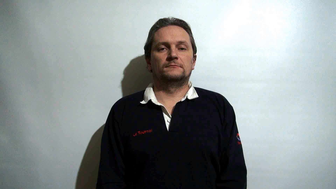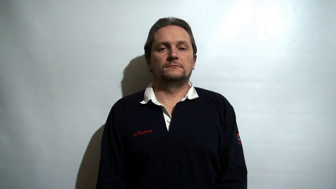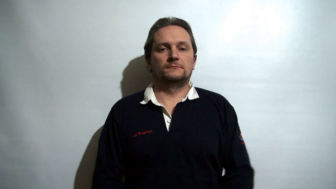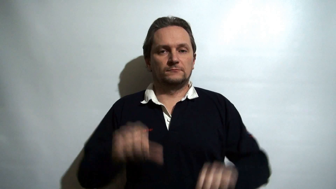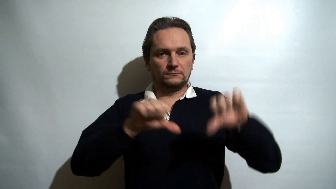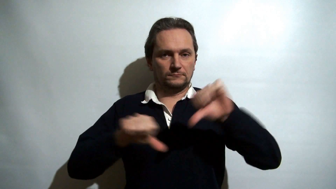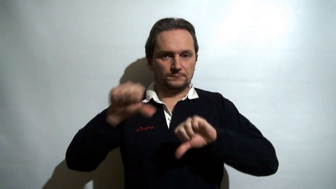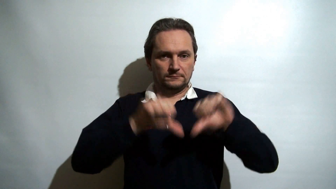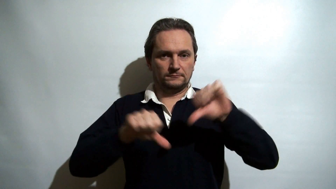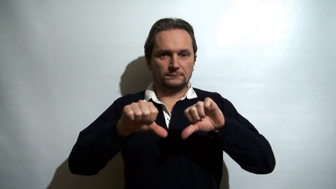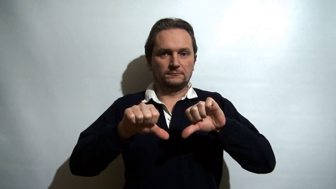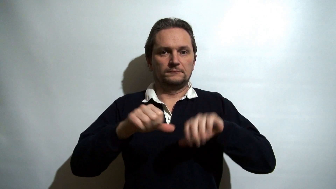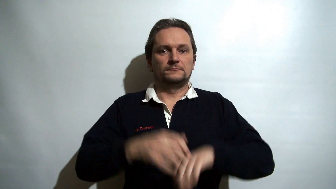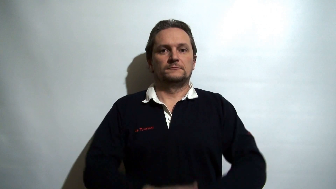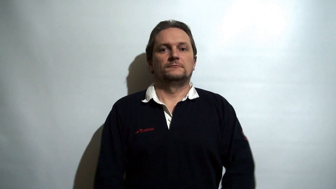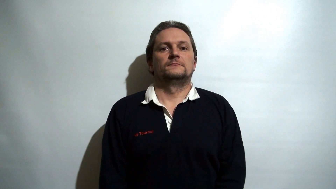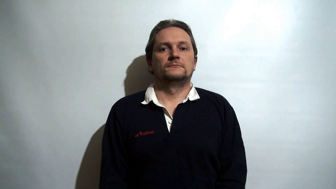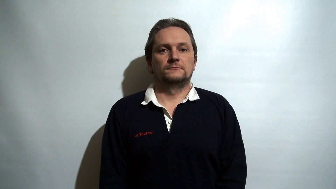Chimie